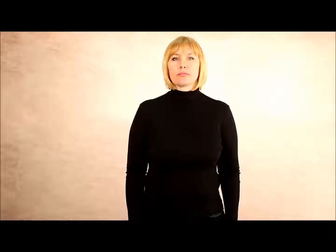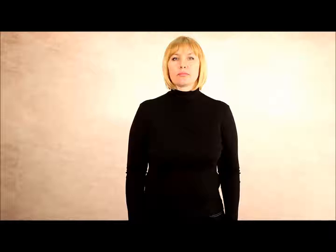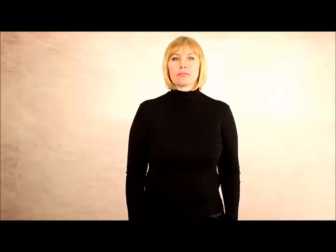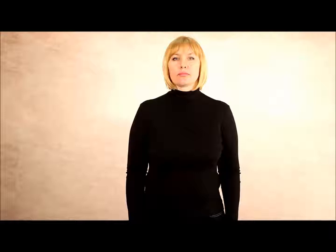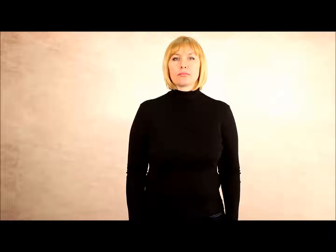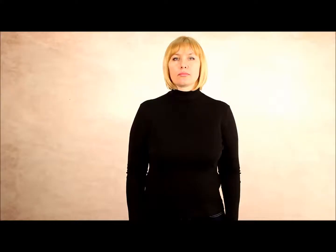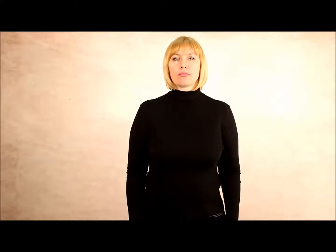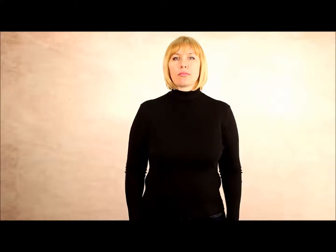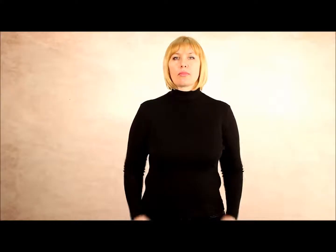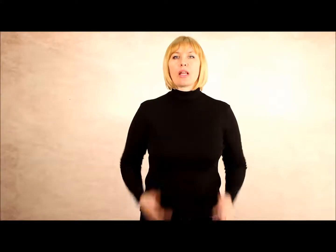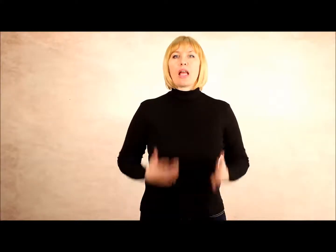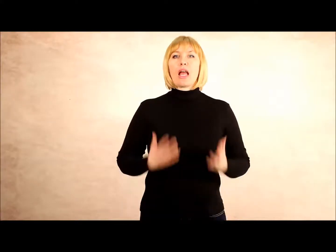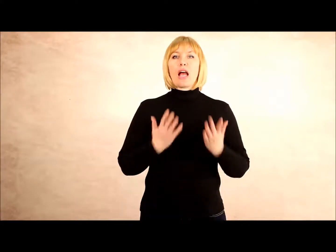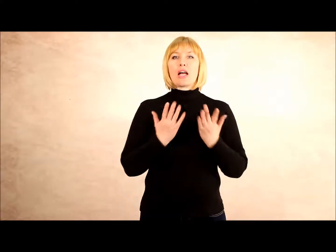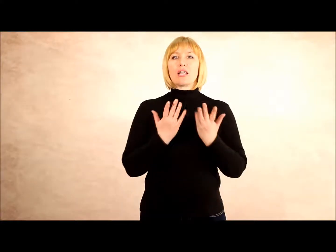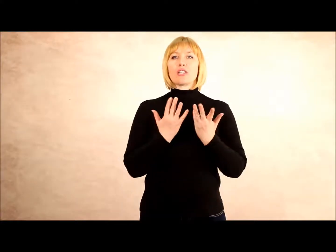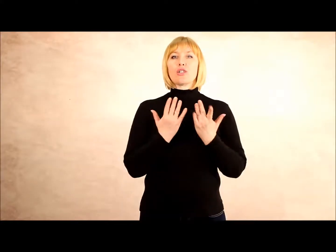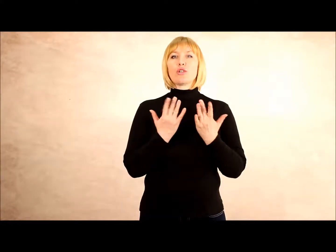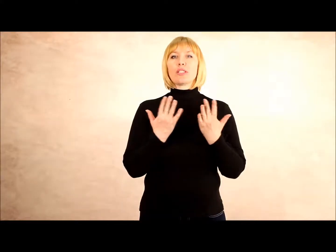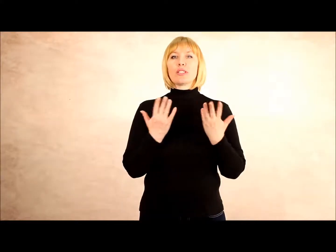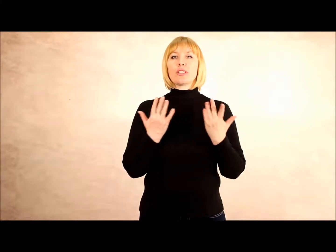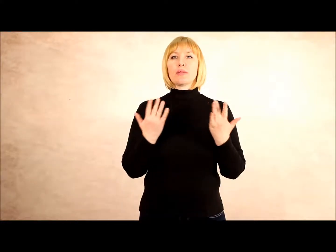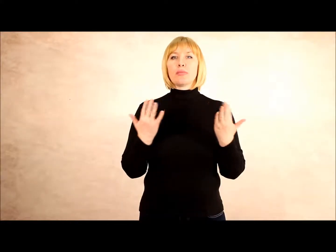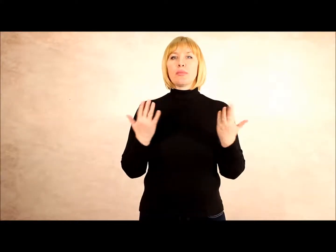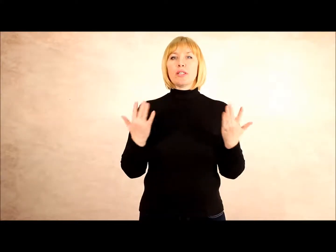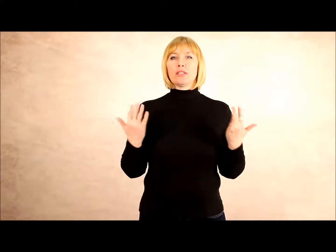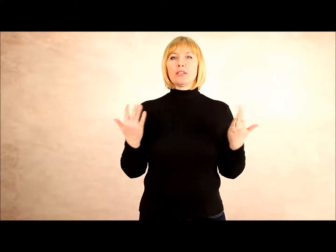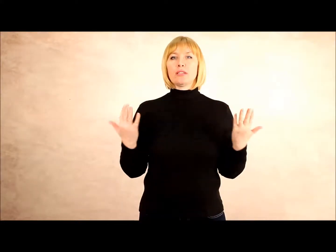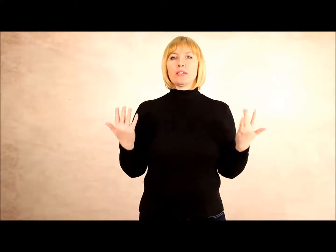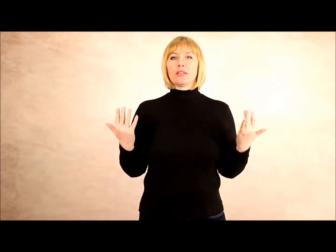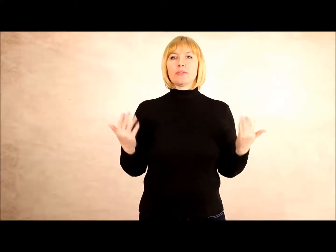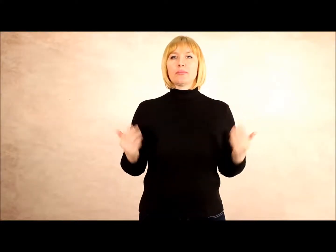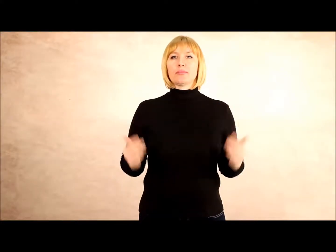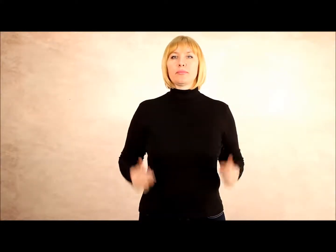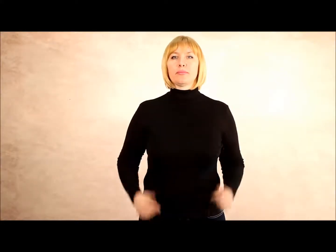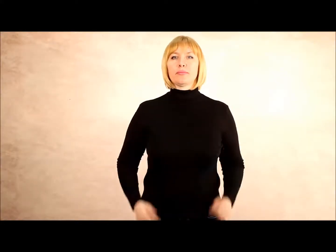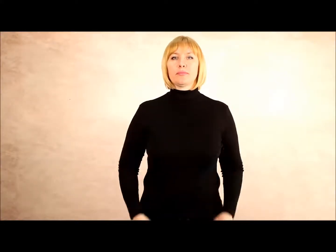Asortiment